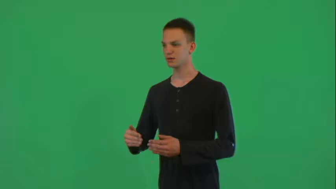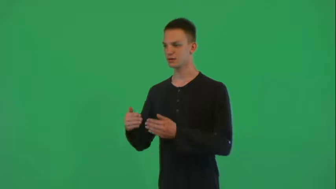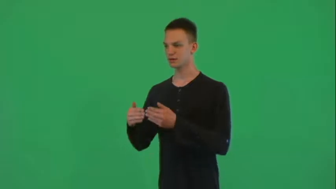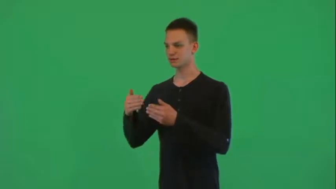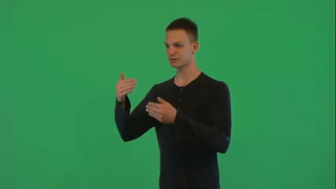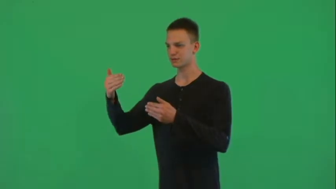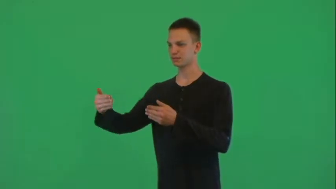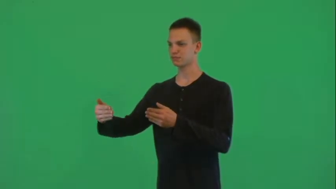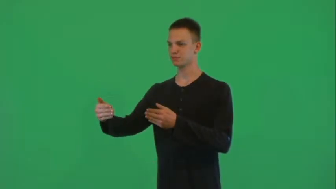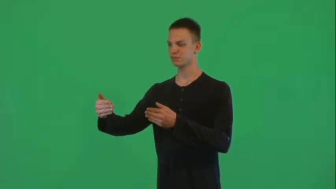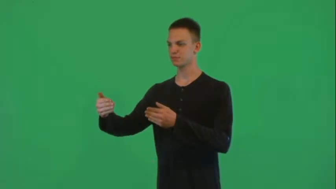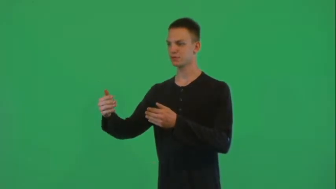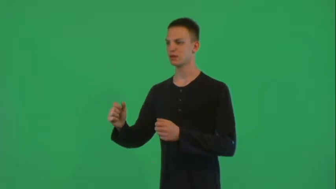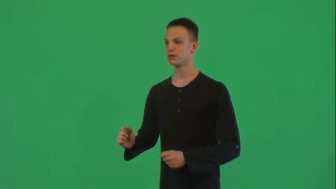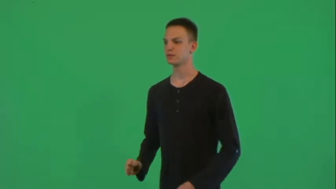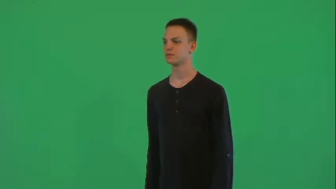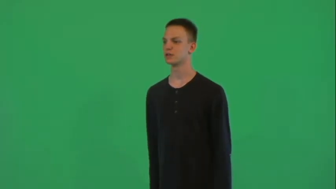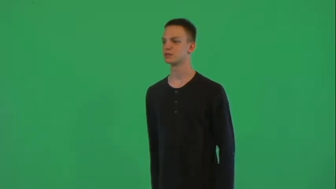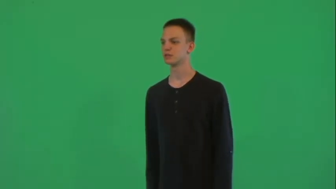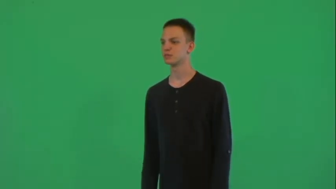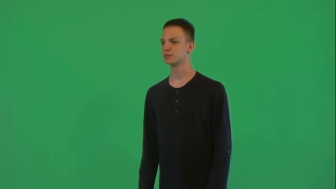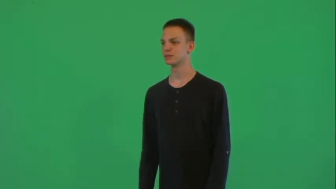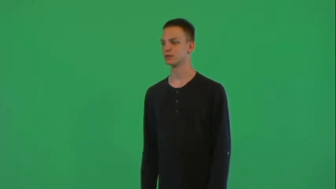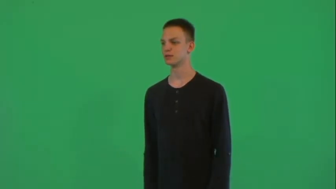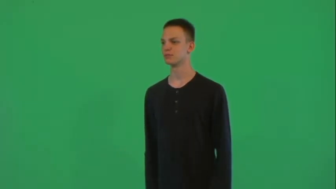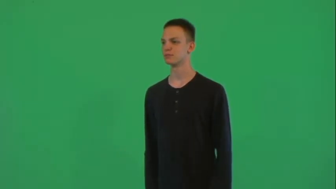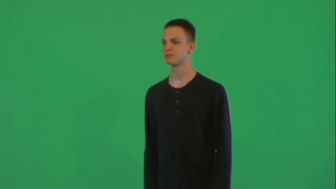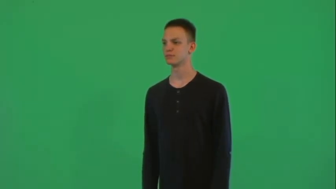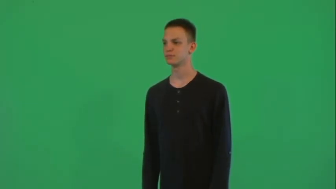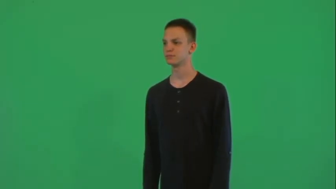za